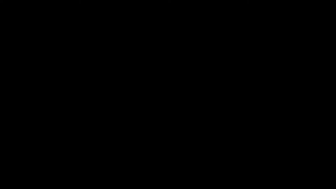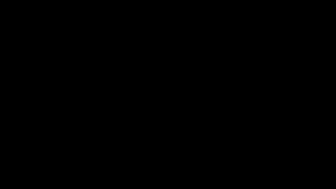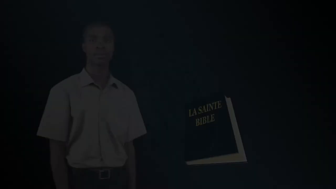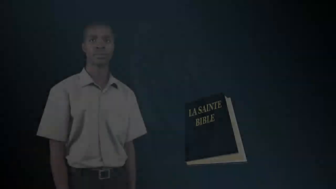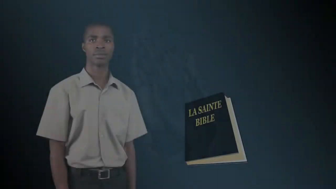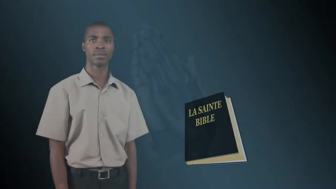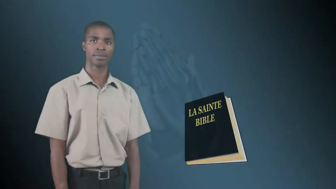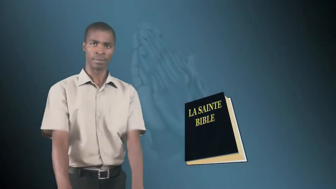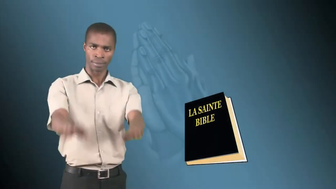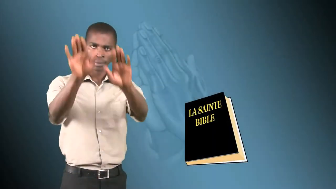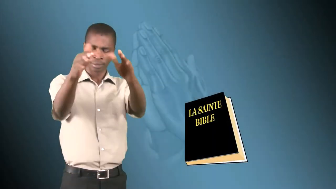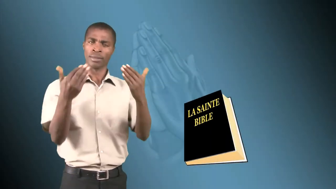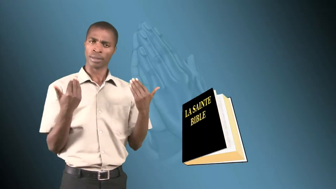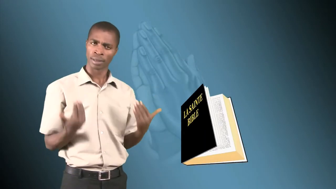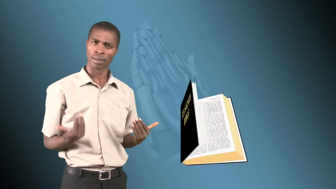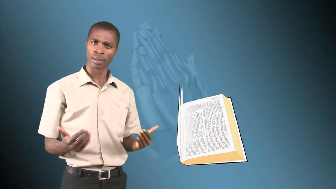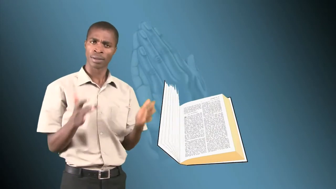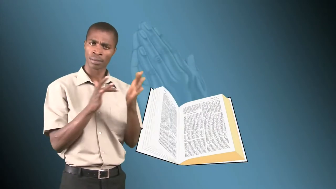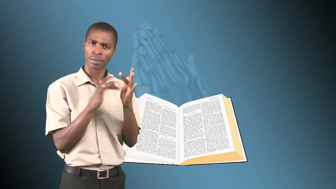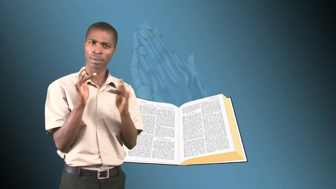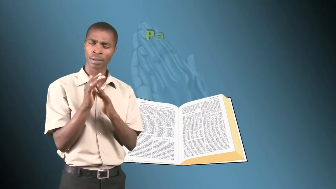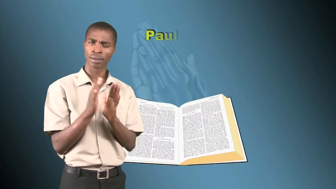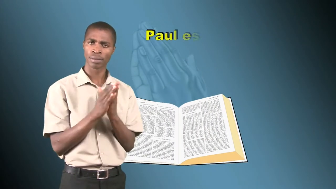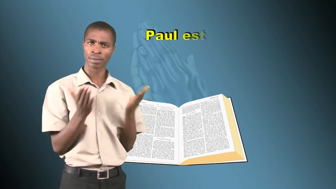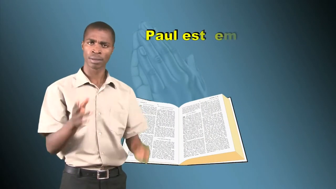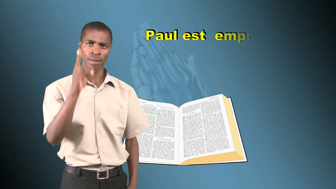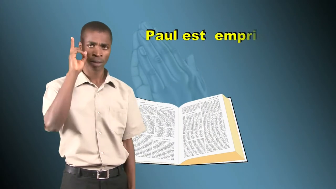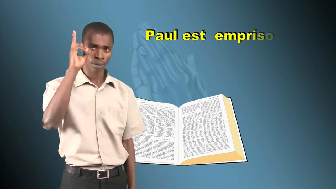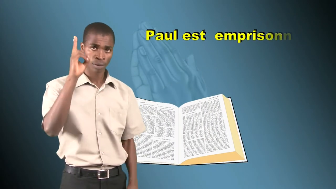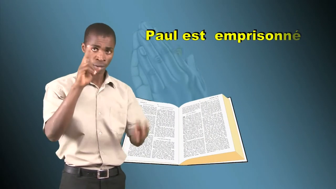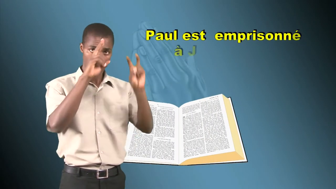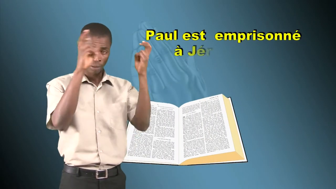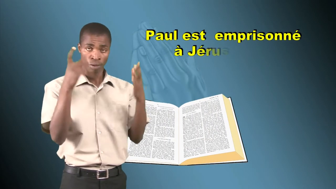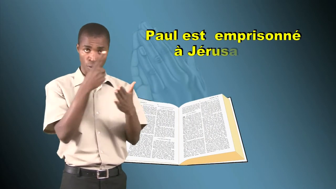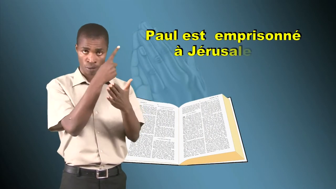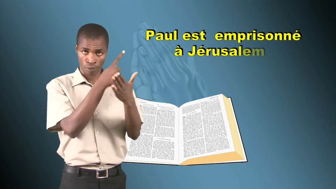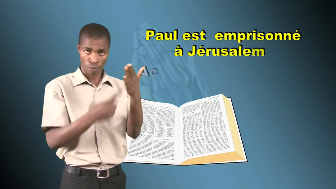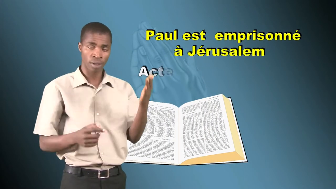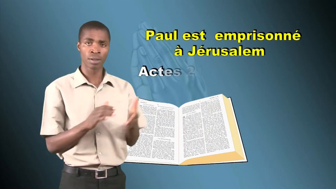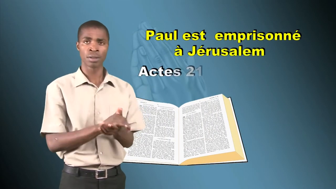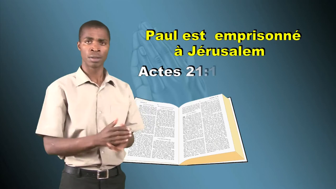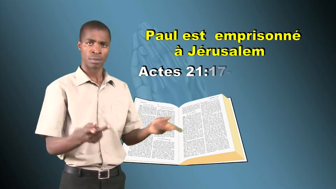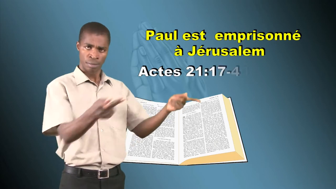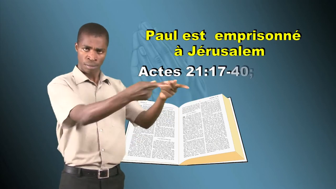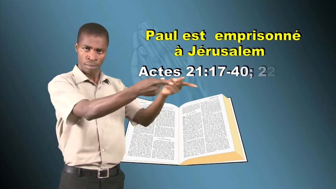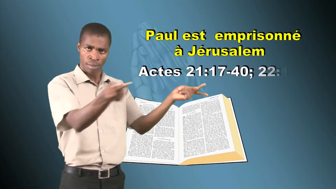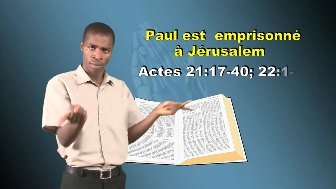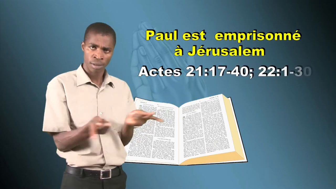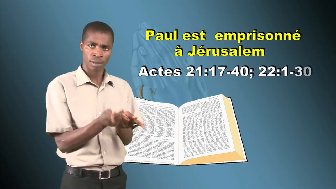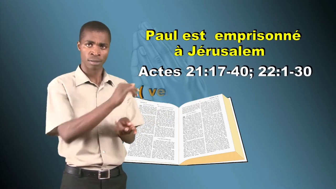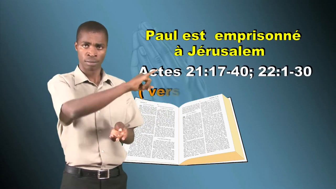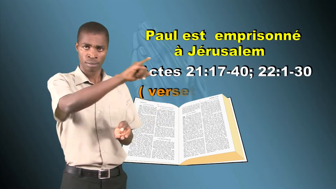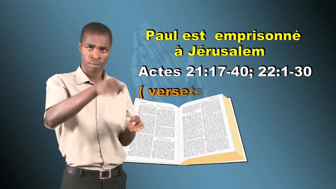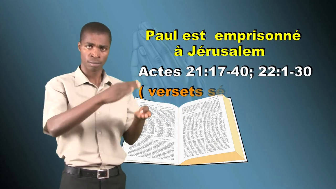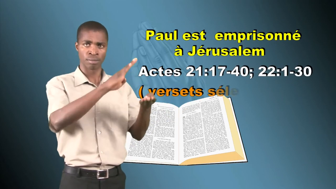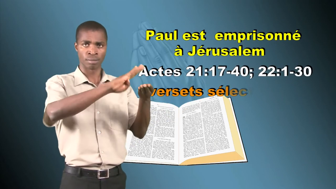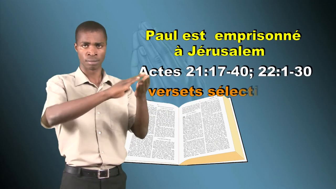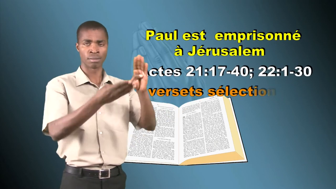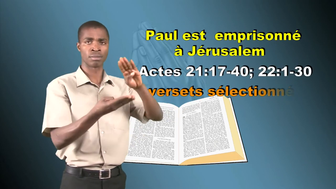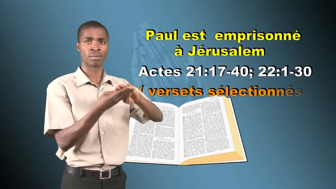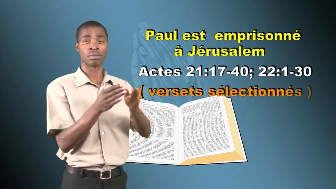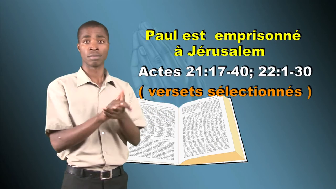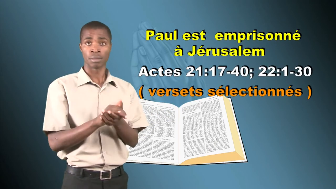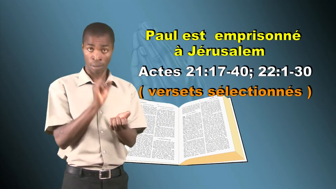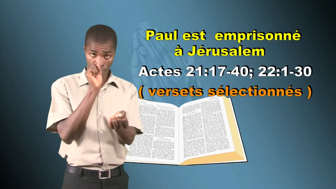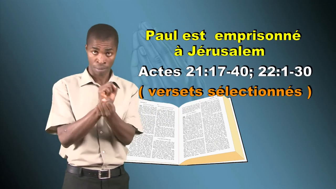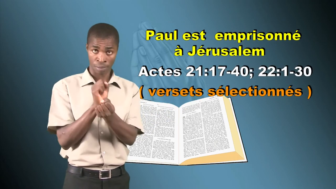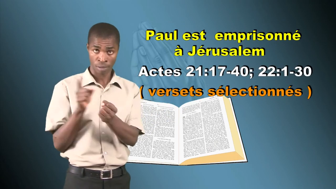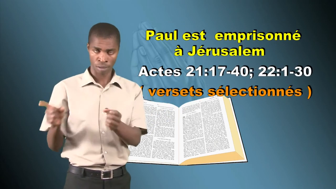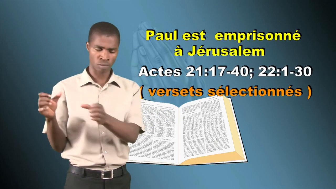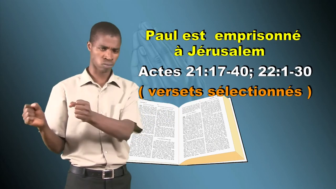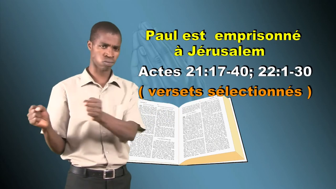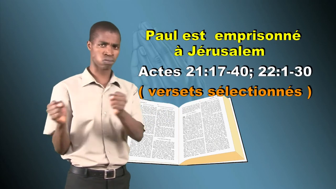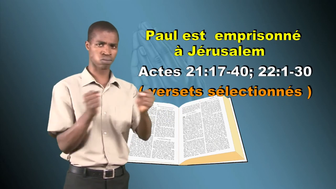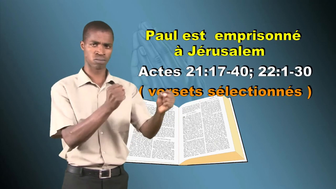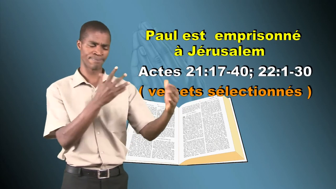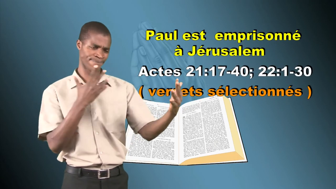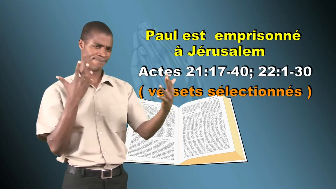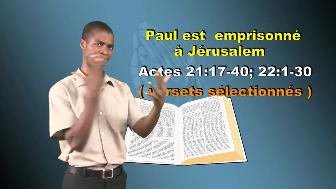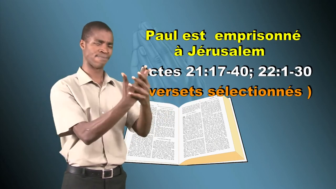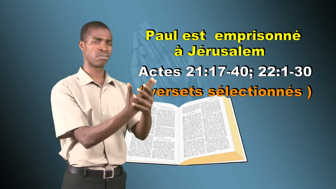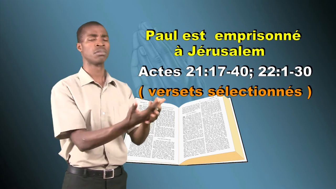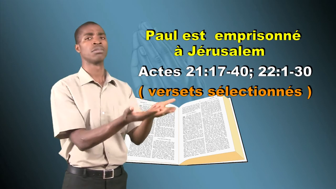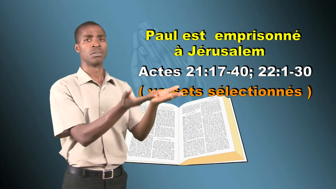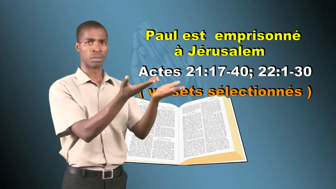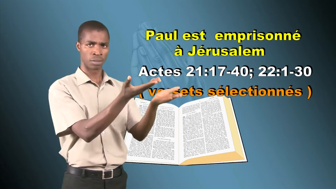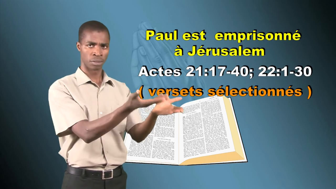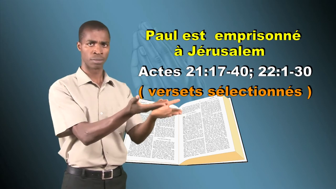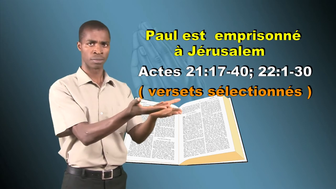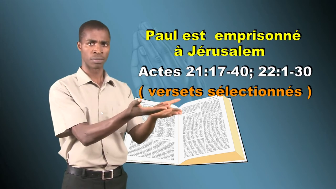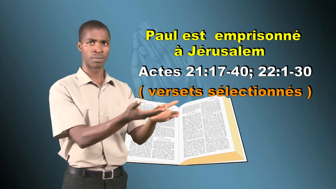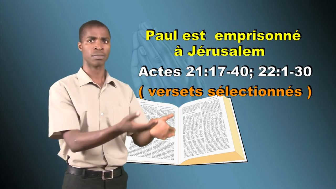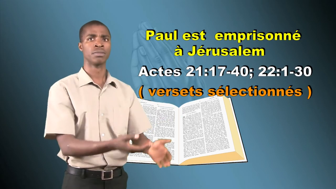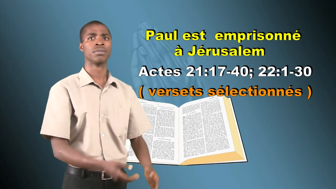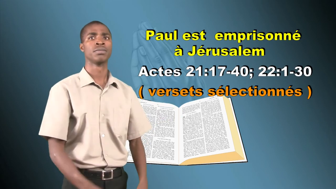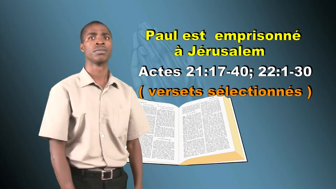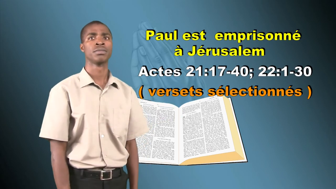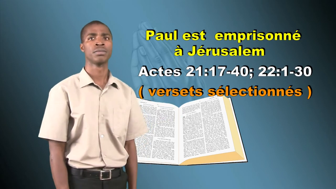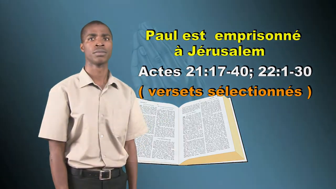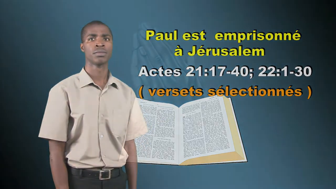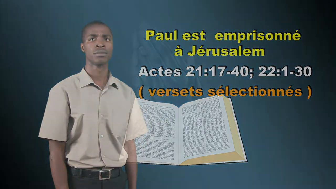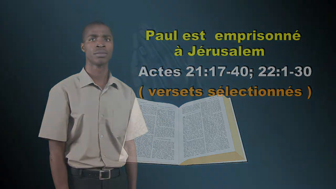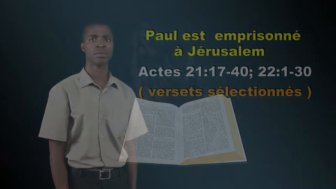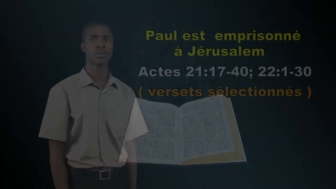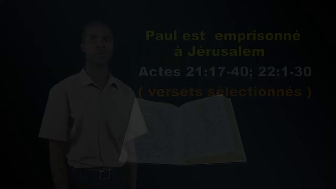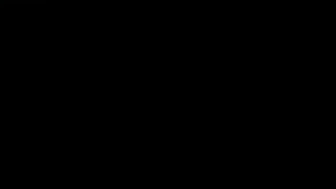Paul est emprisonné à Jérusalem